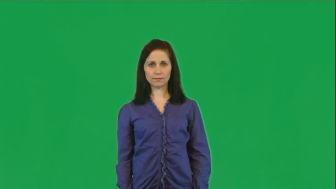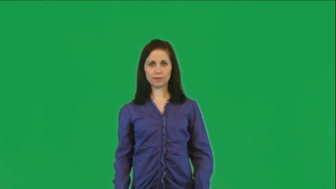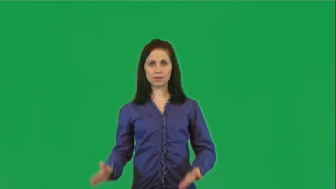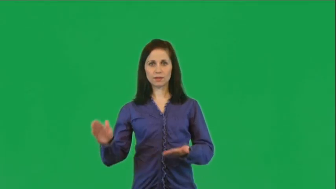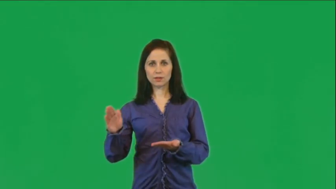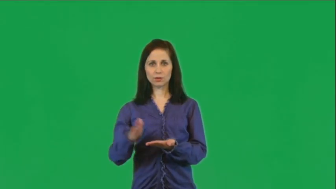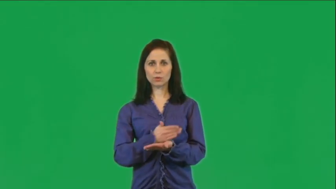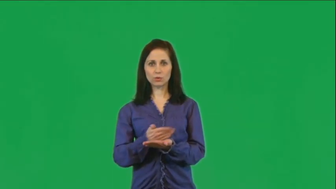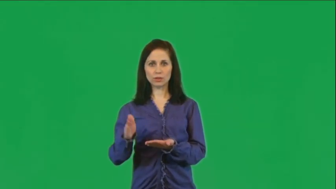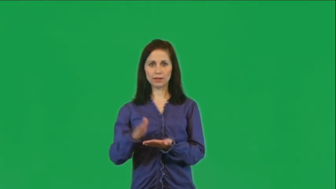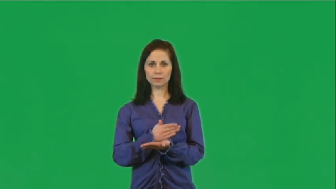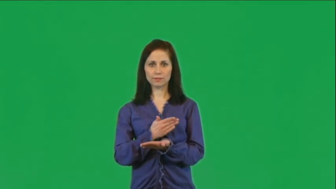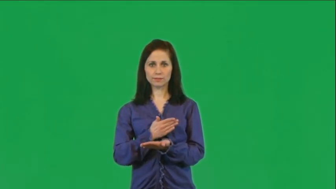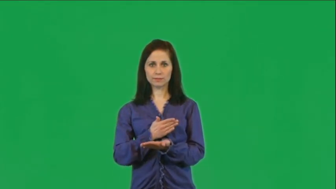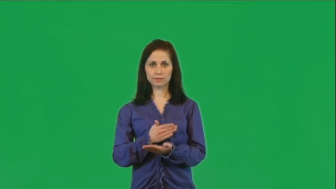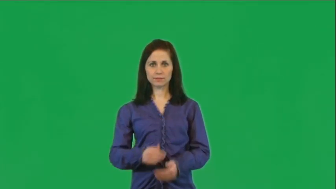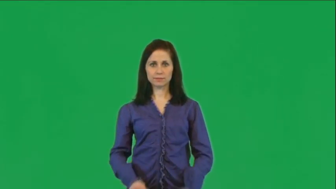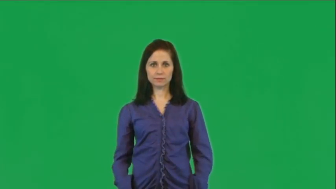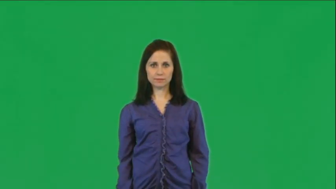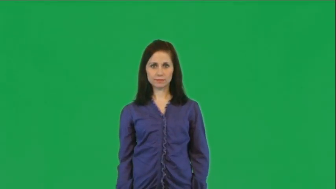kuchnia